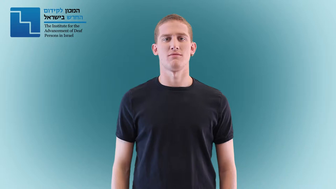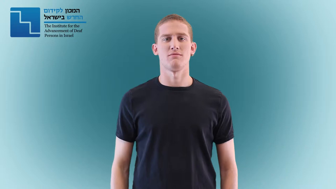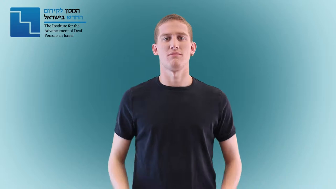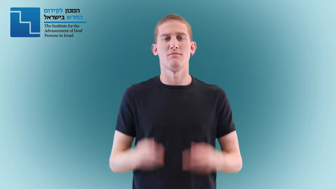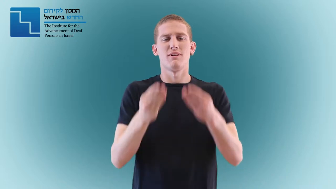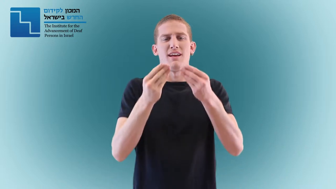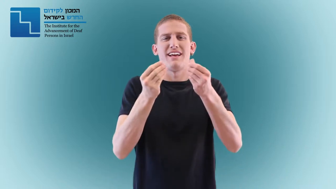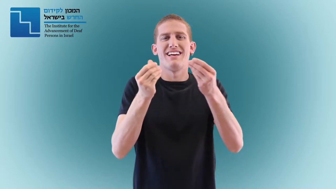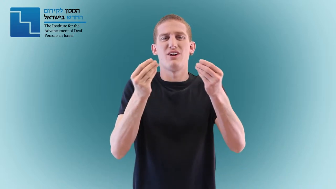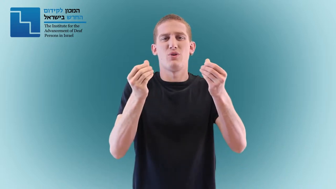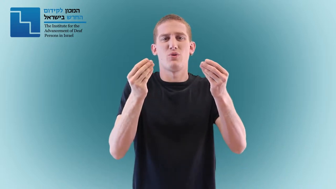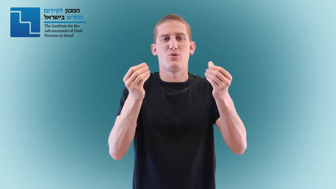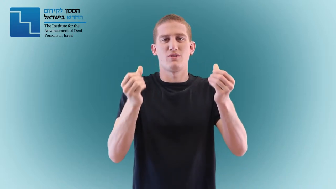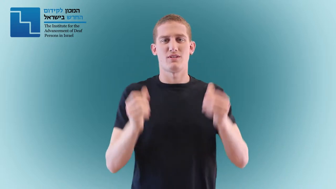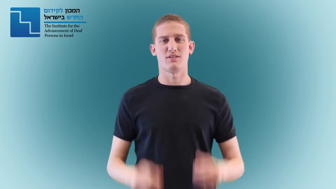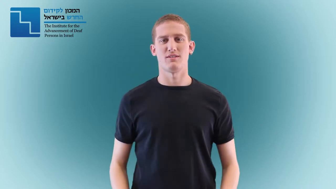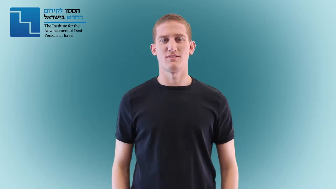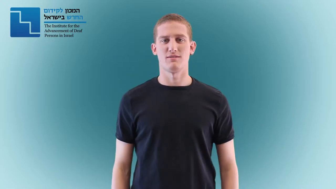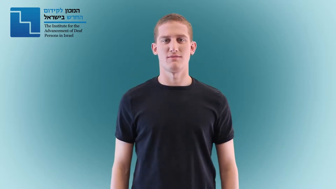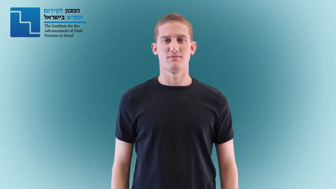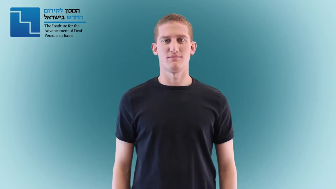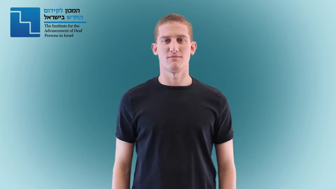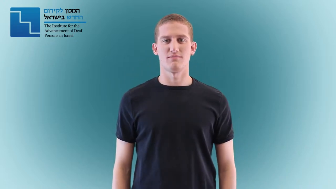איכות